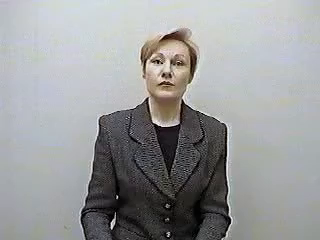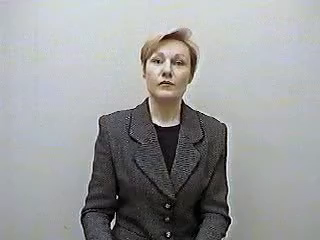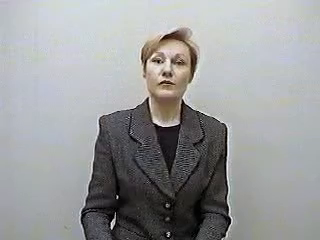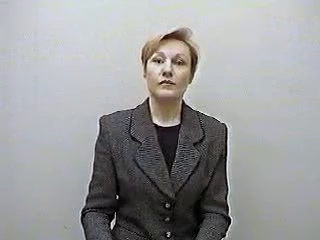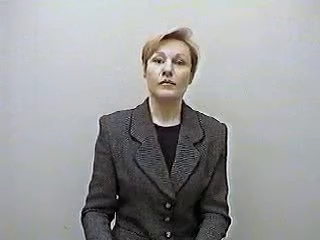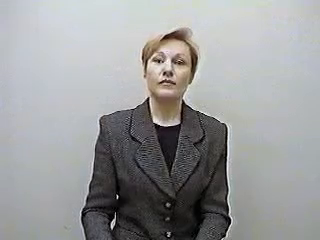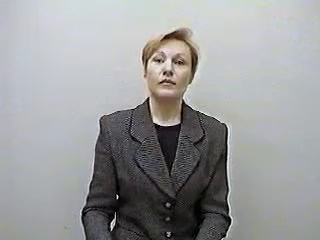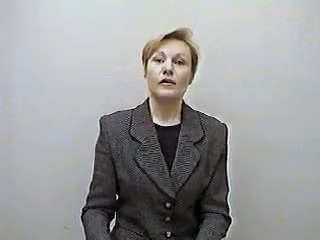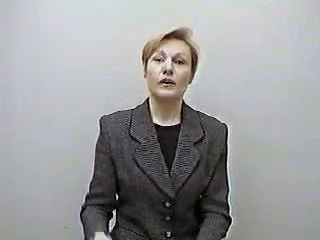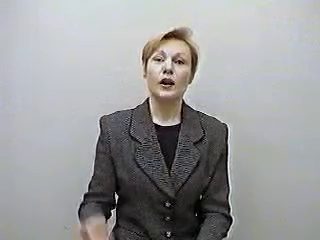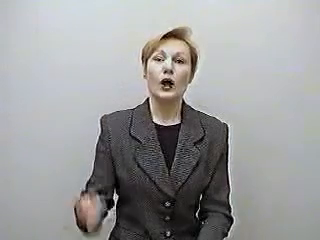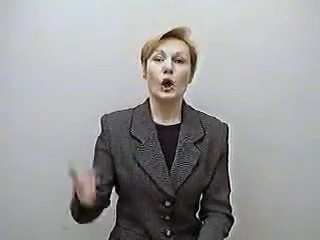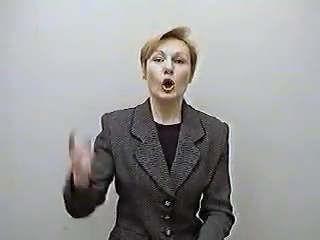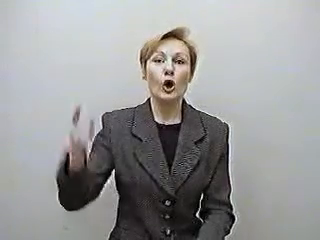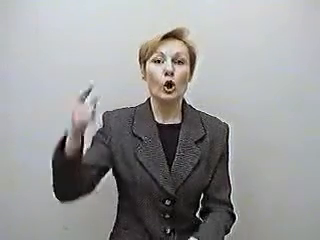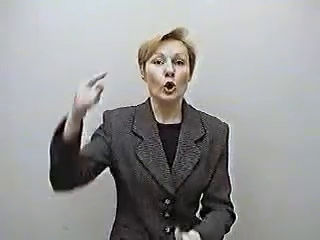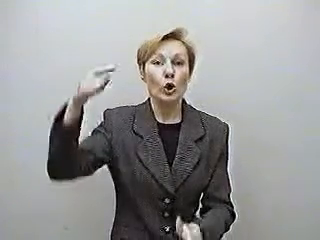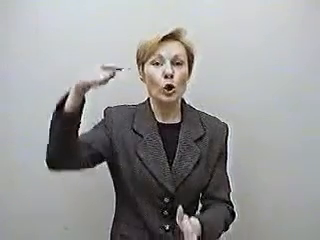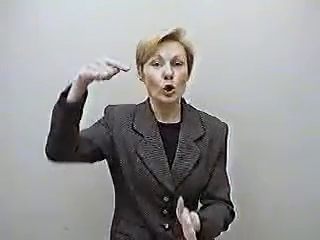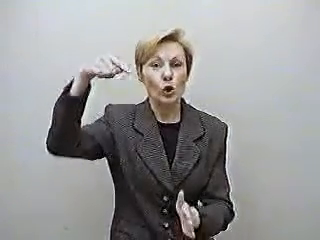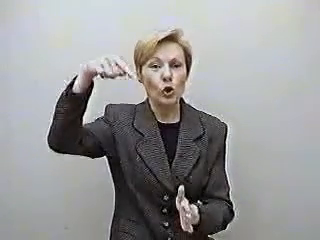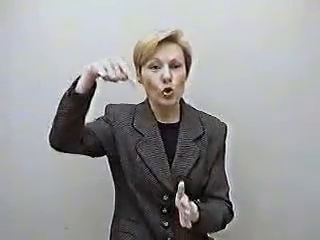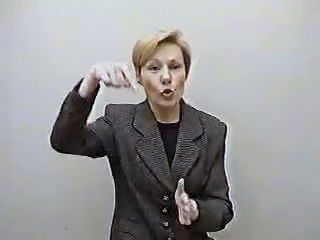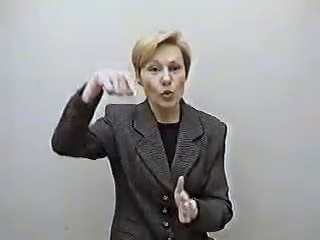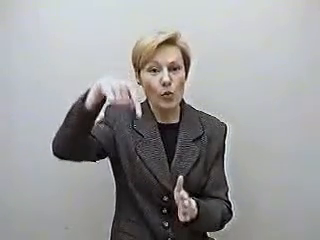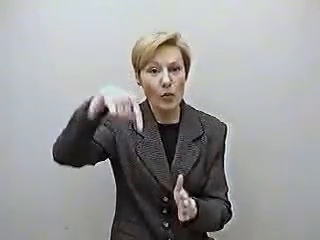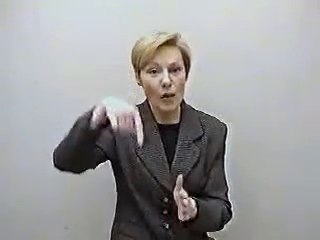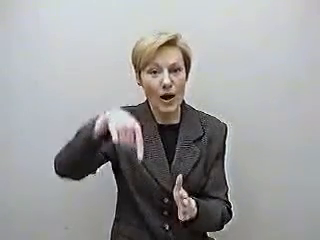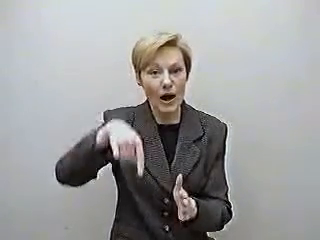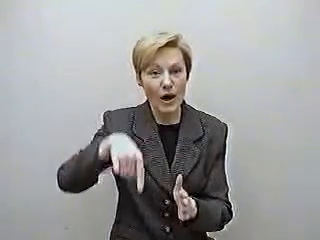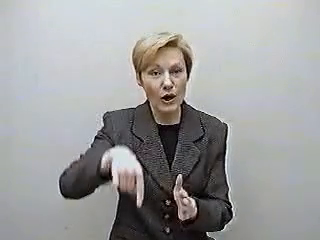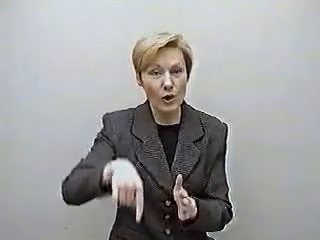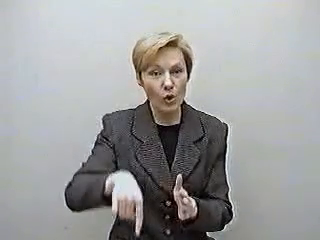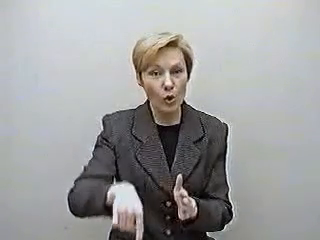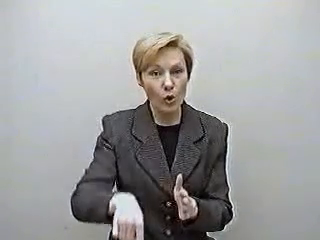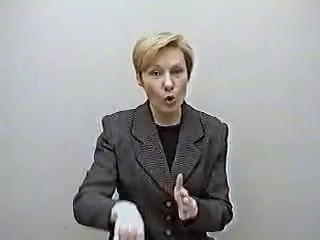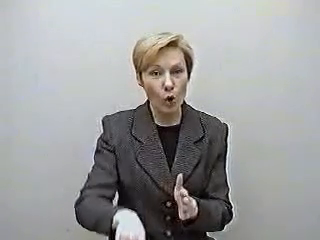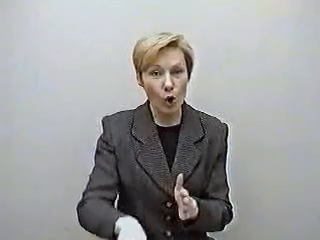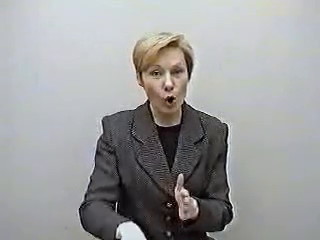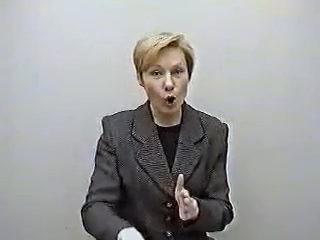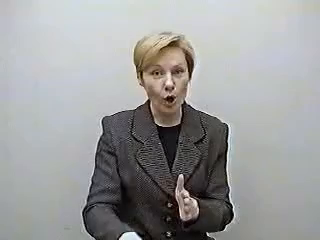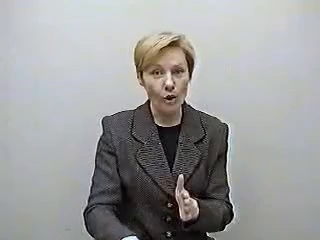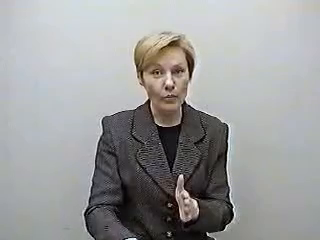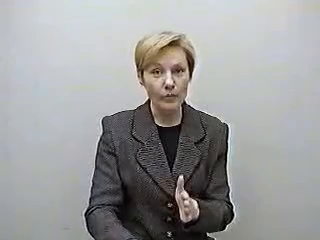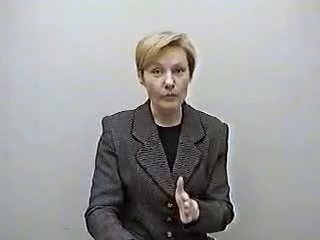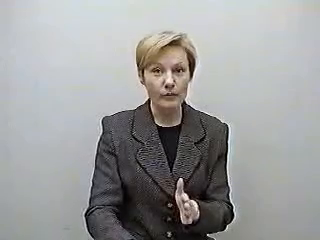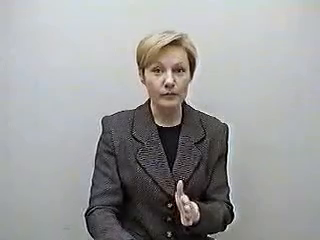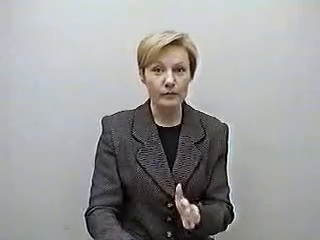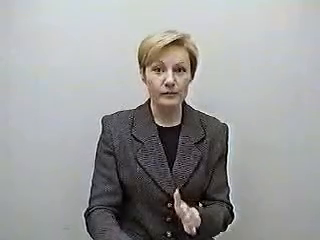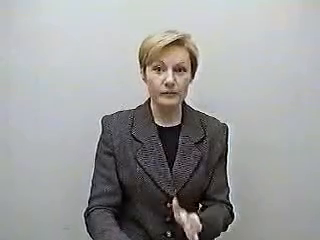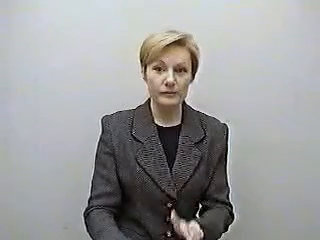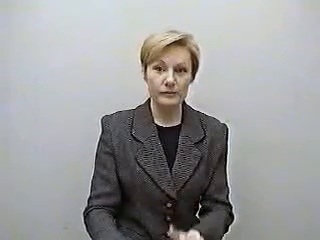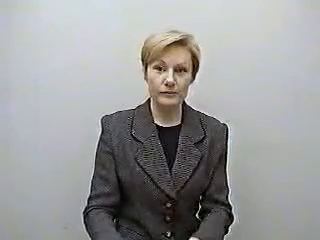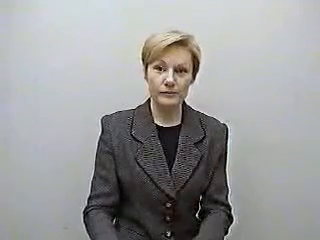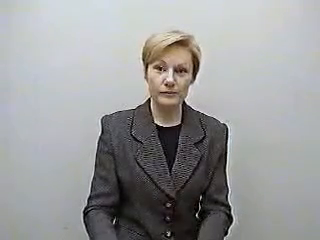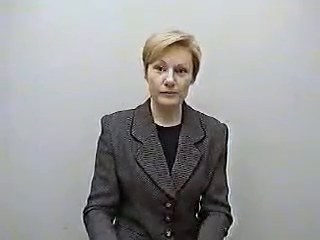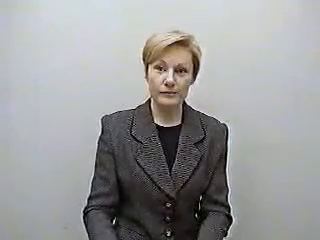глубоко